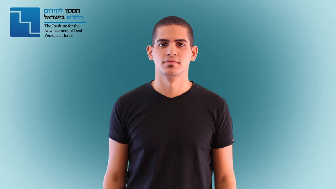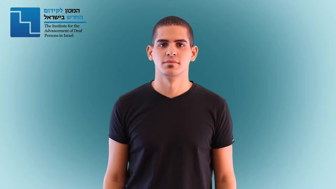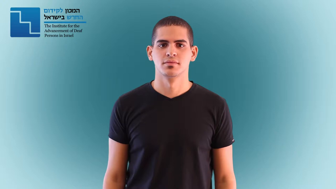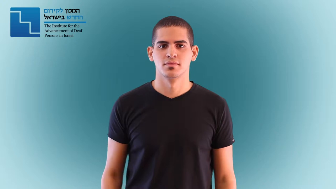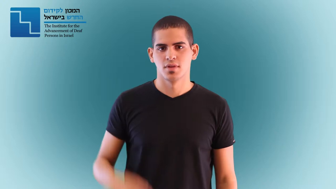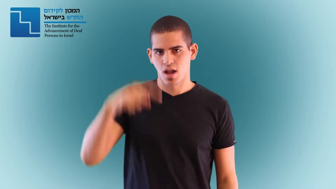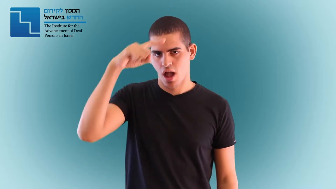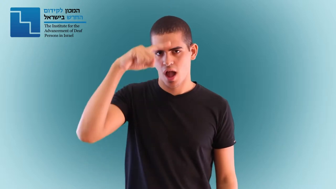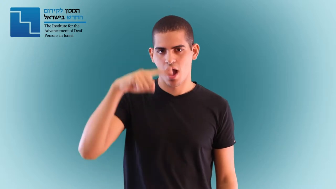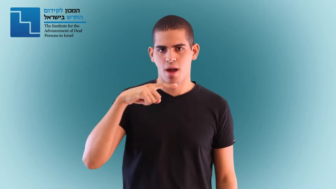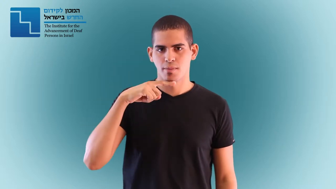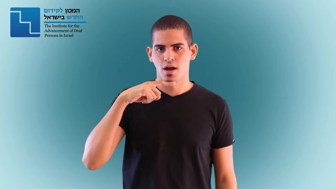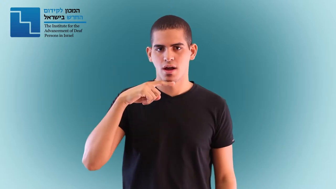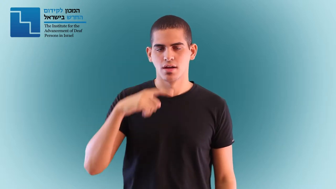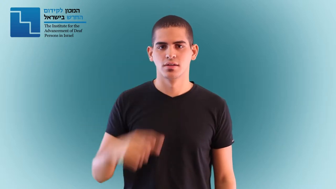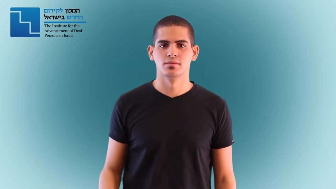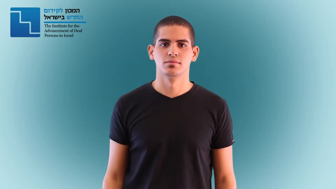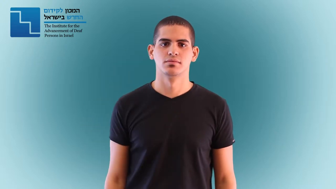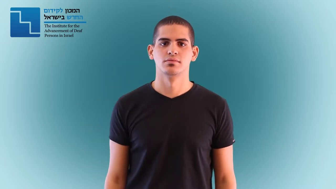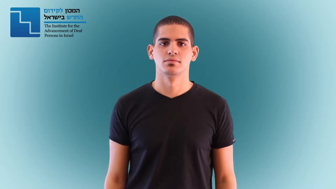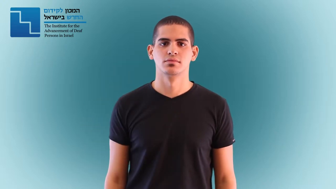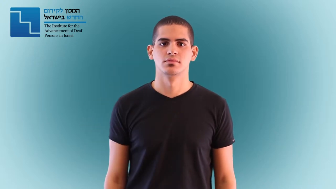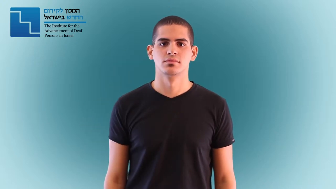אבא